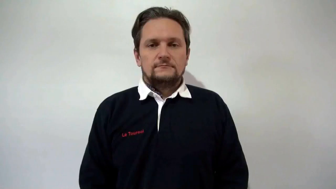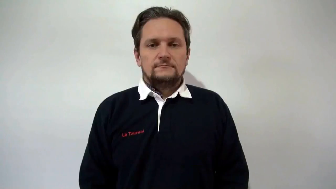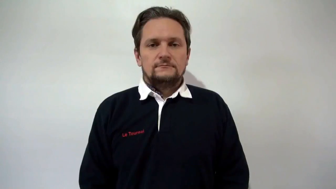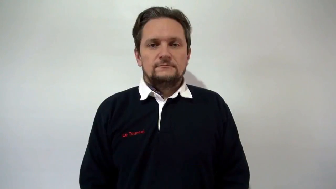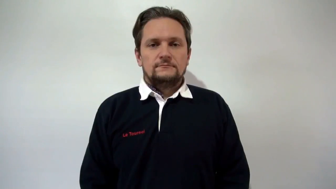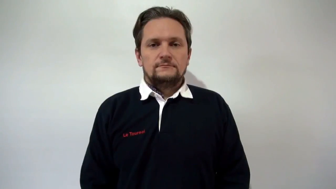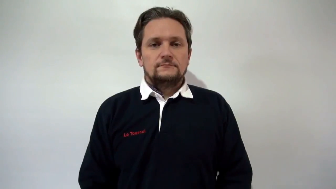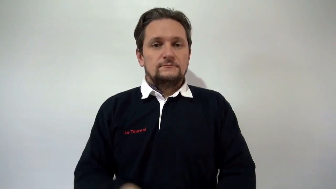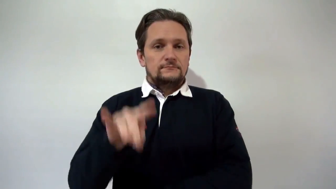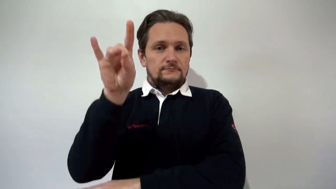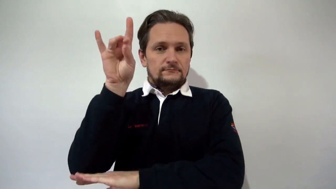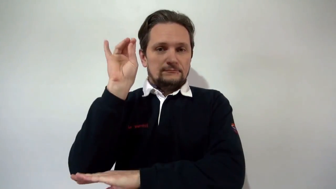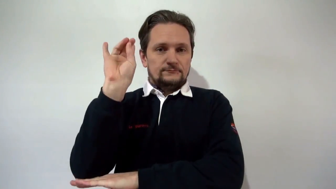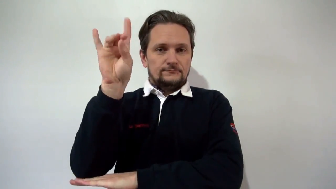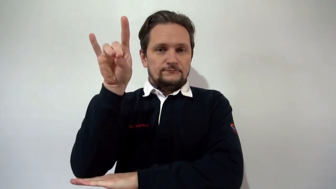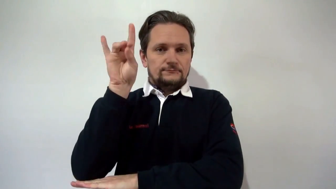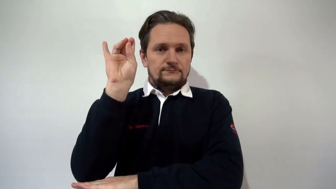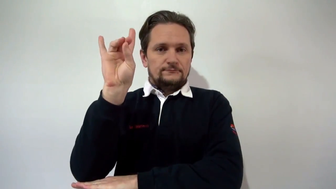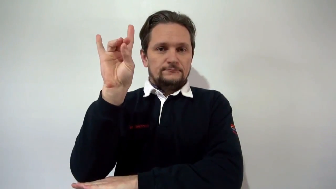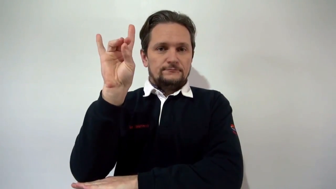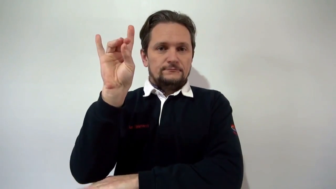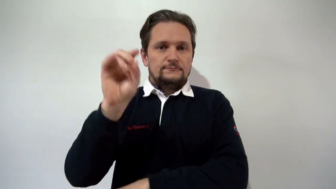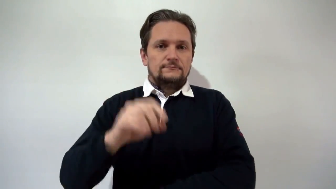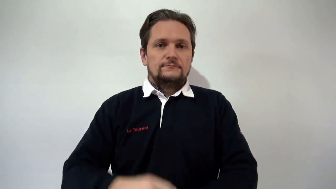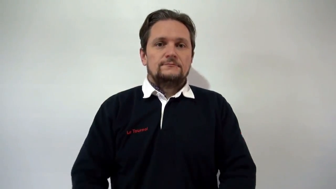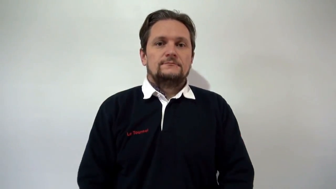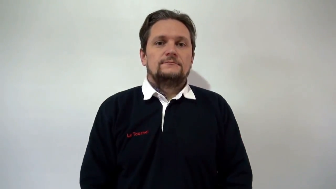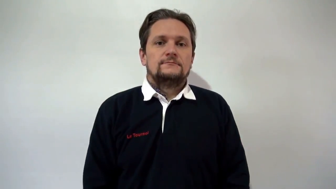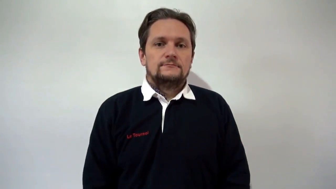Girafe